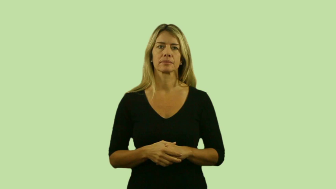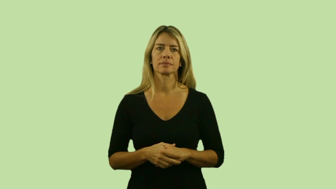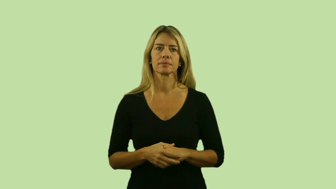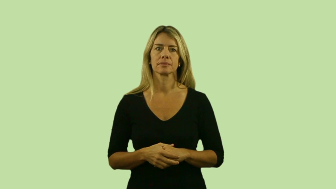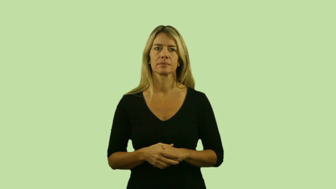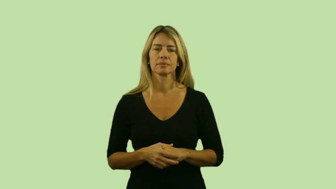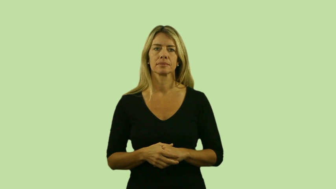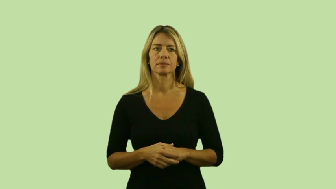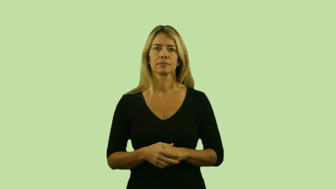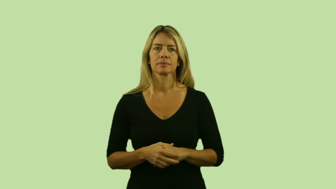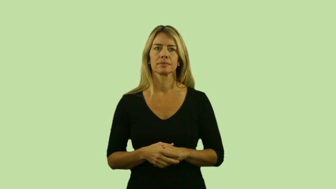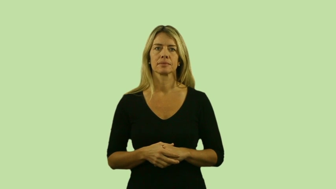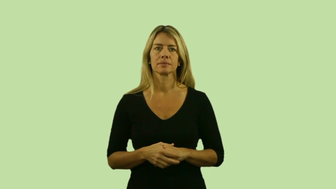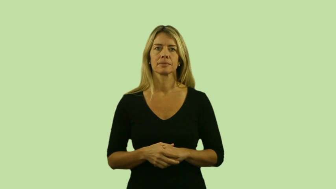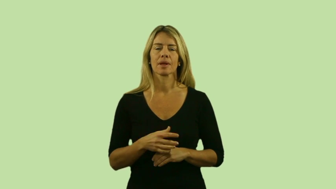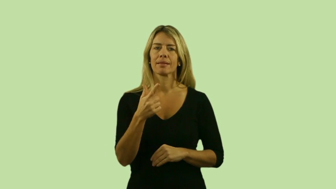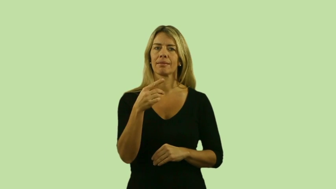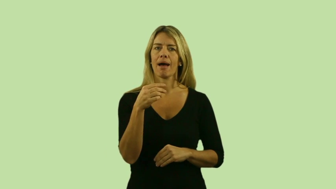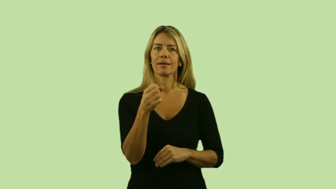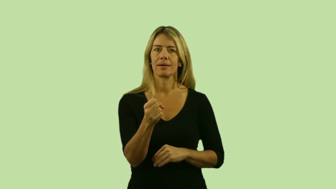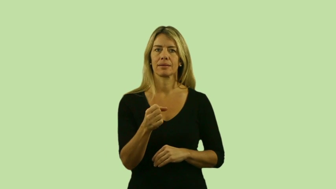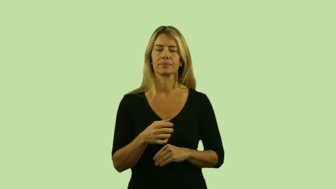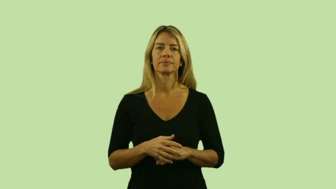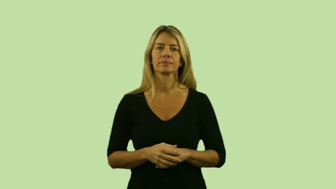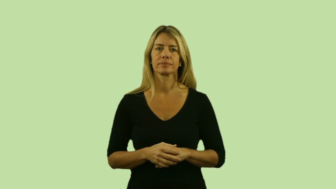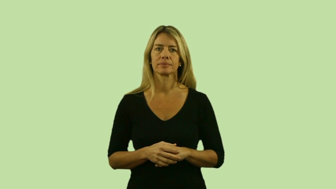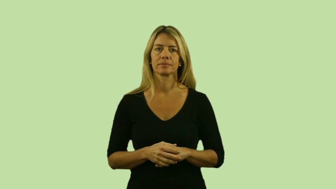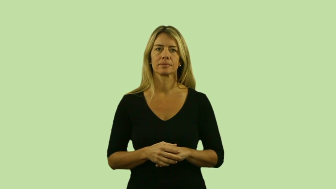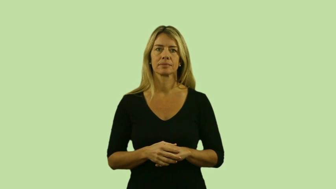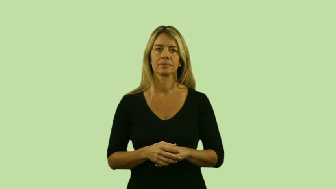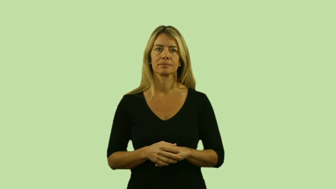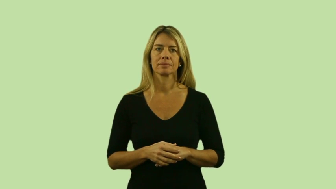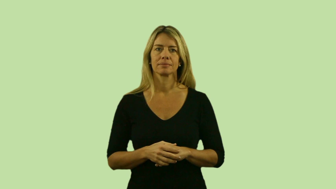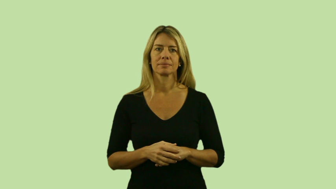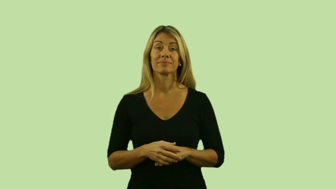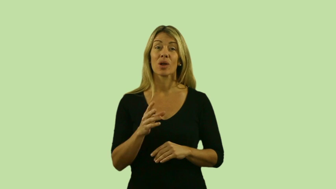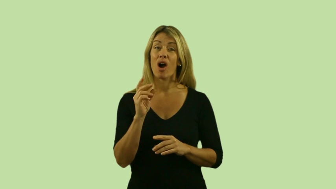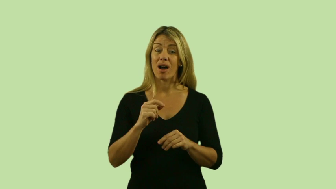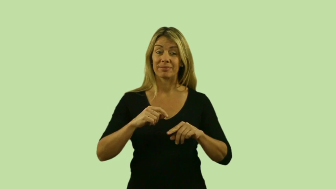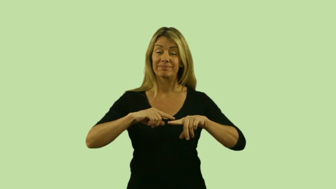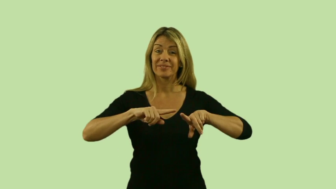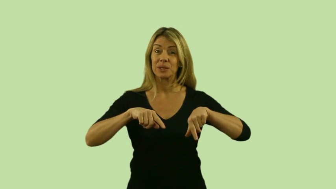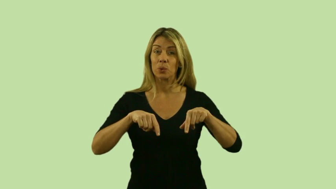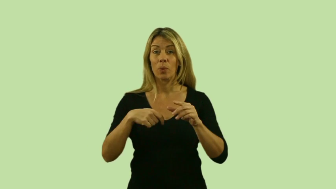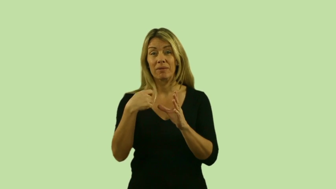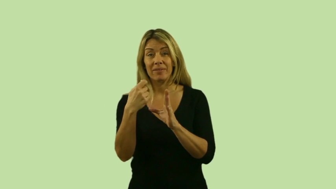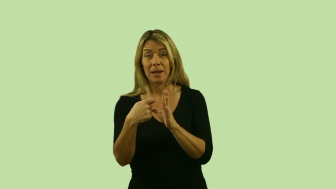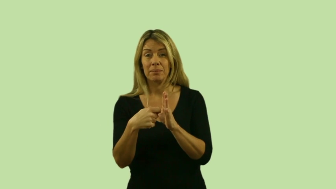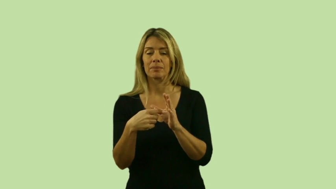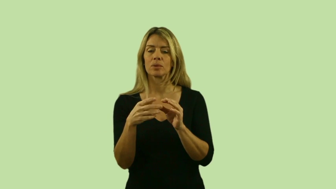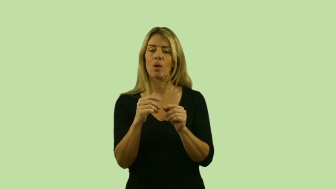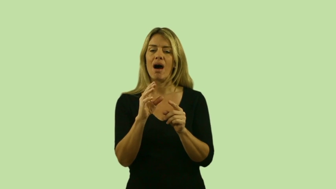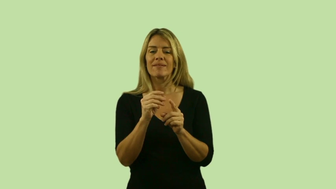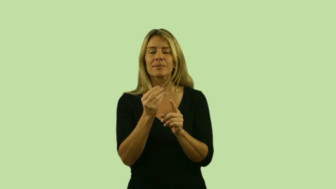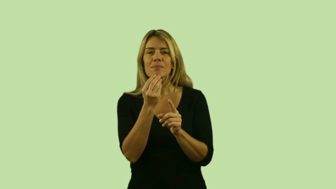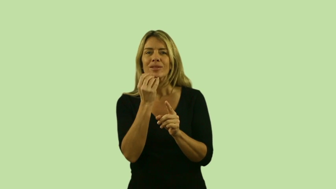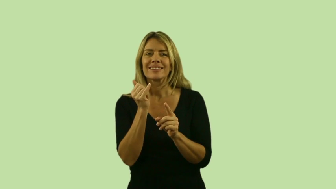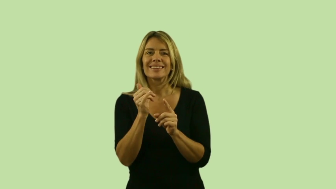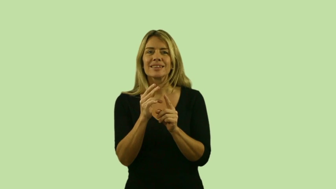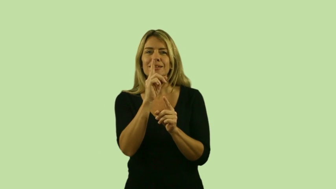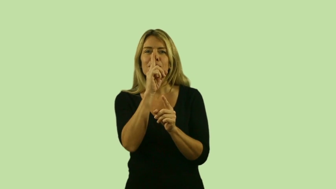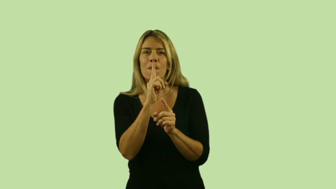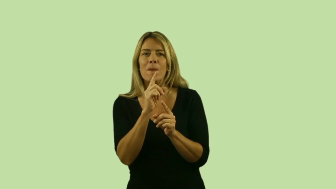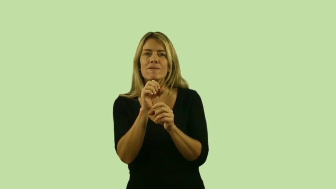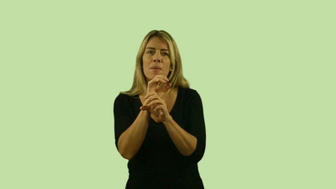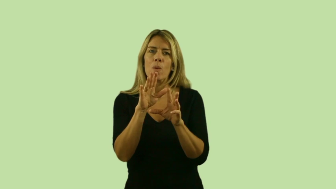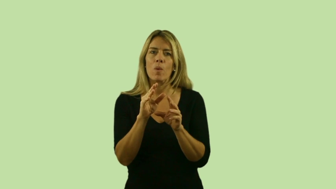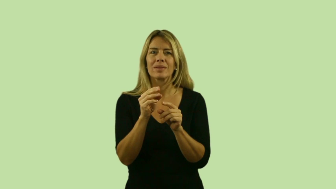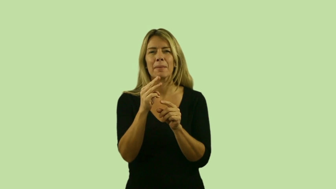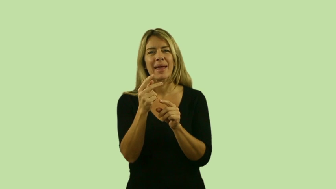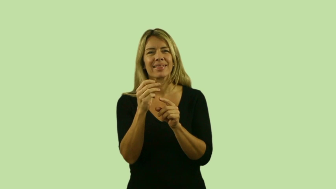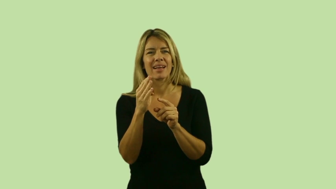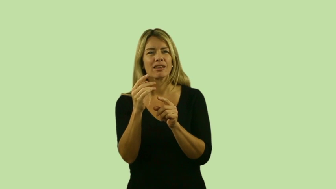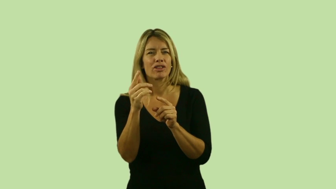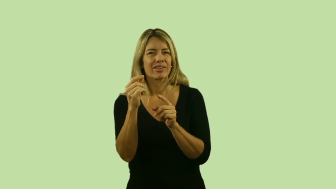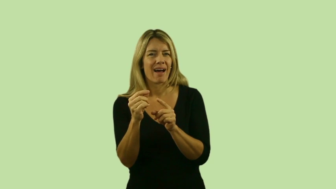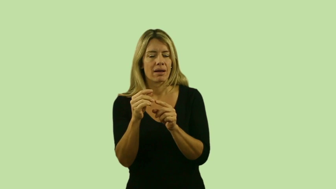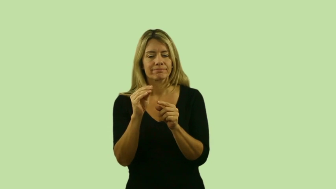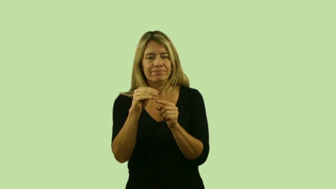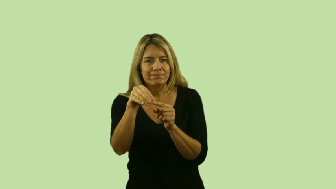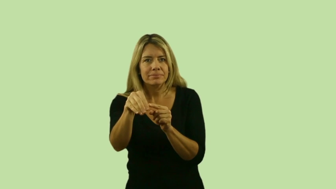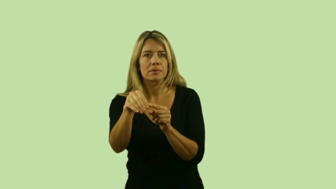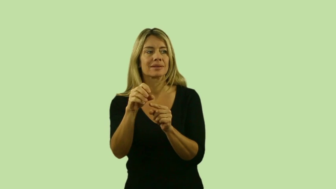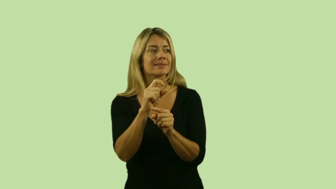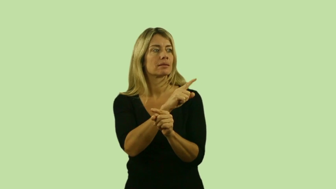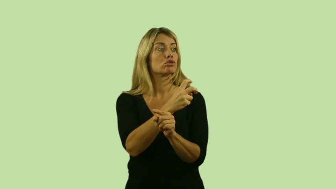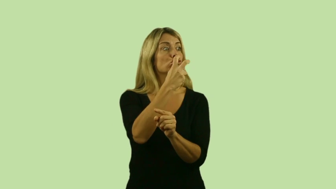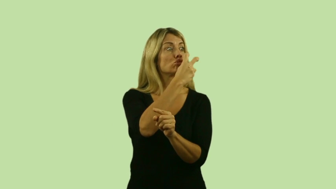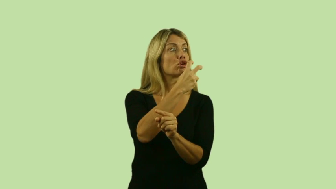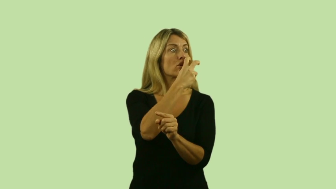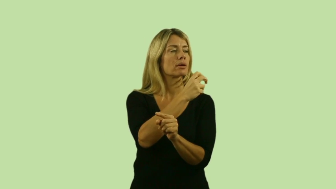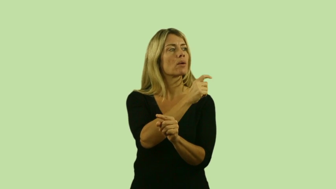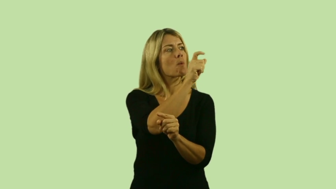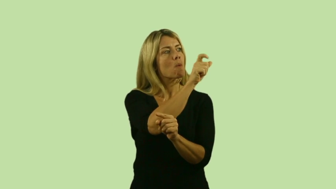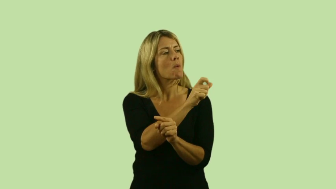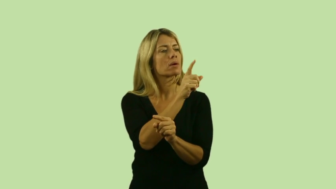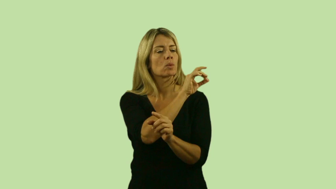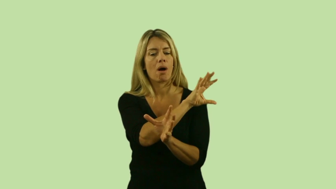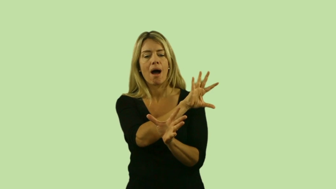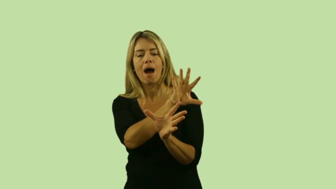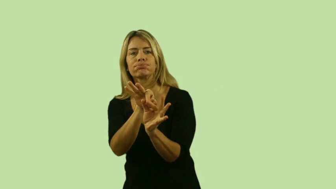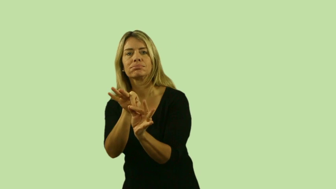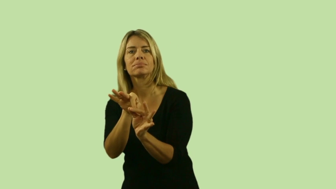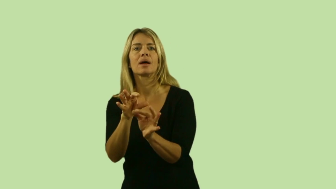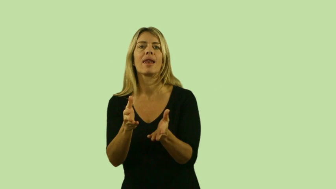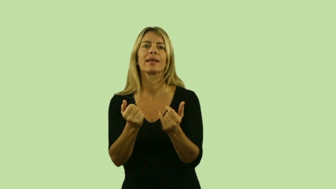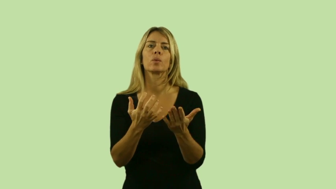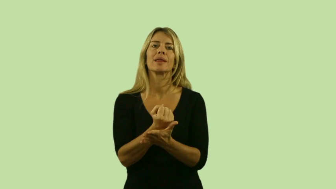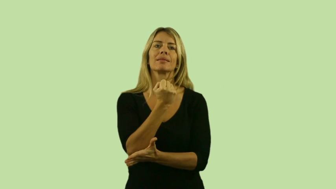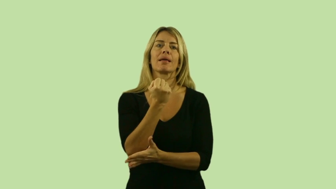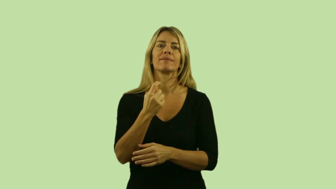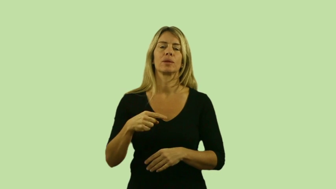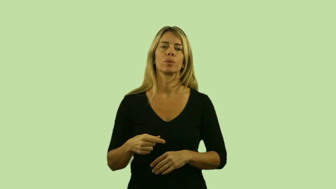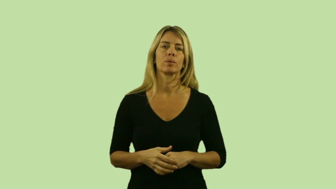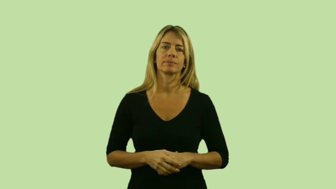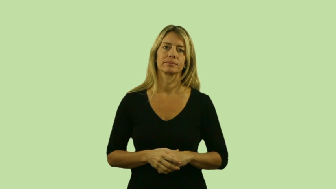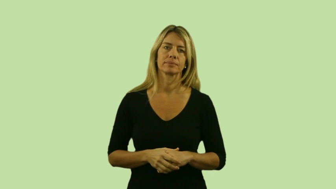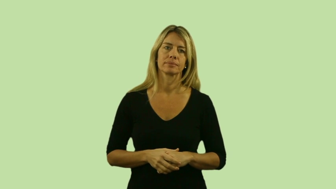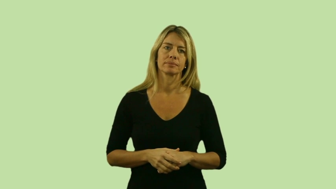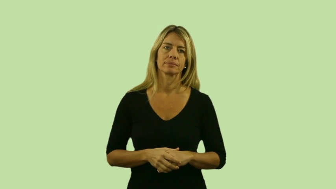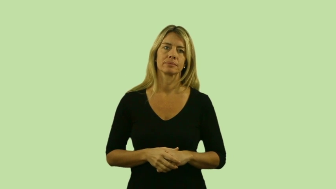tag